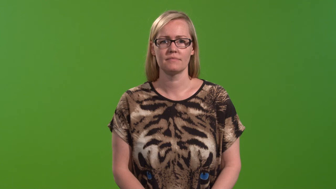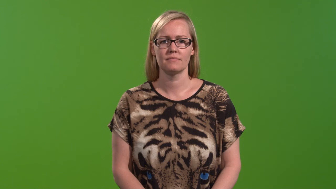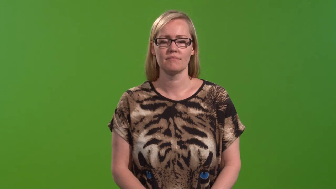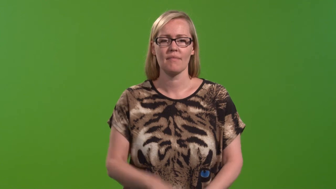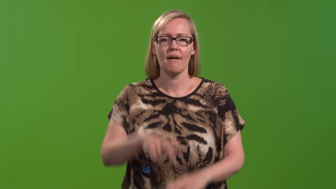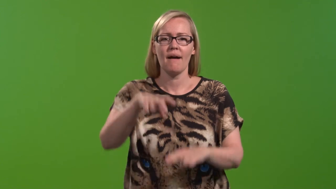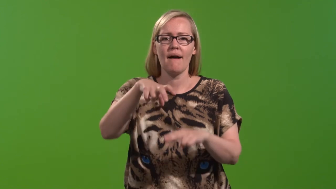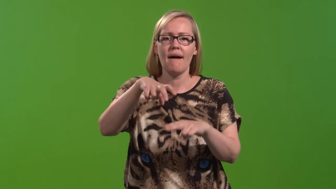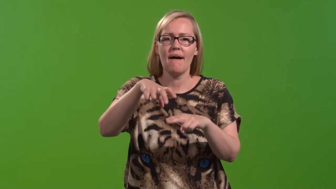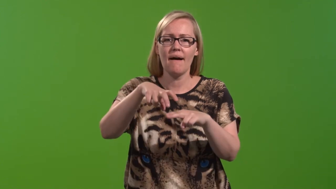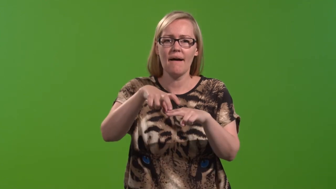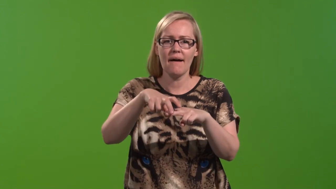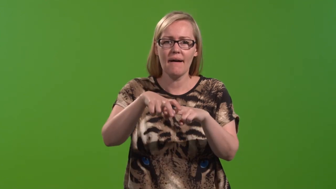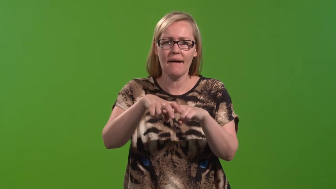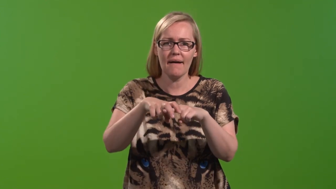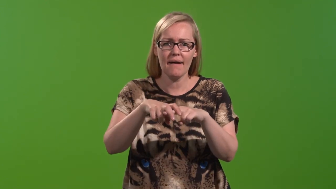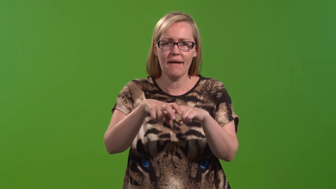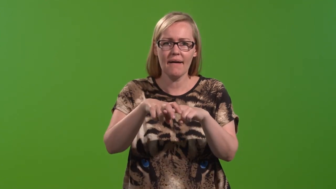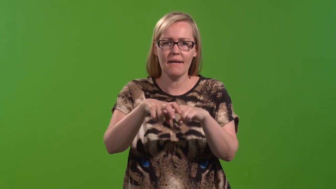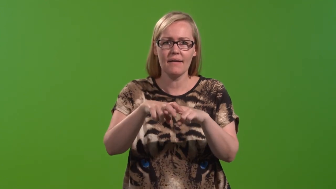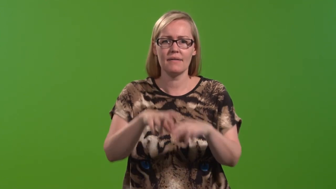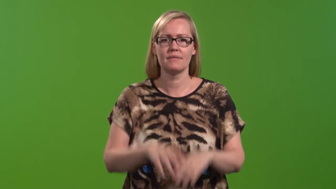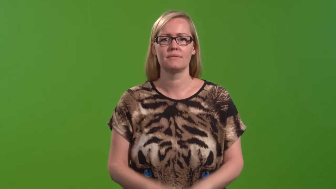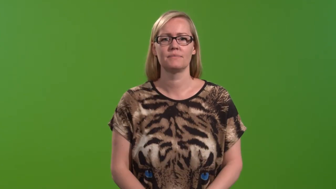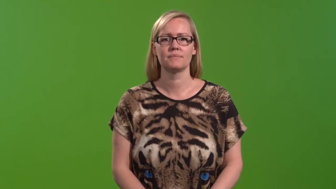setjast niður